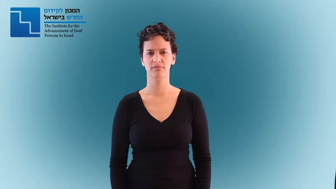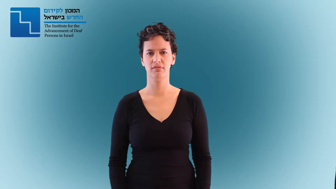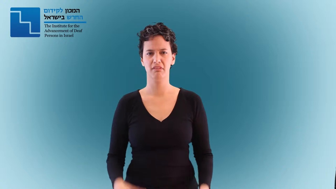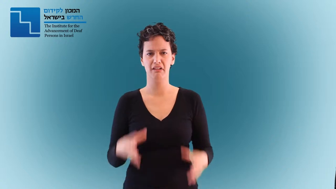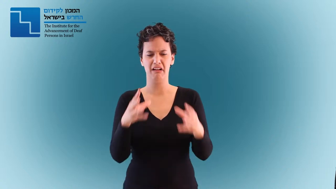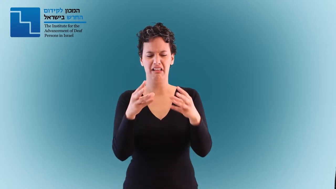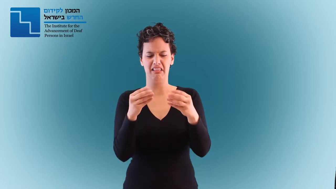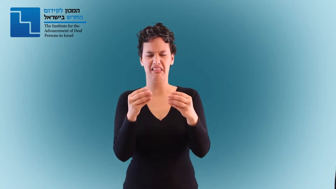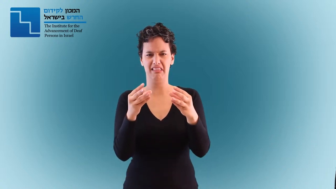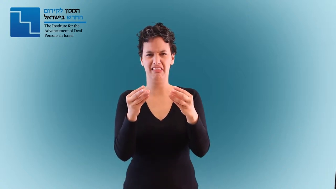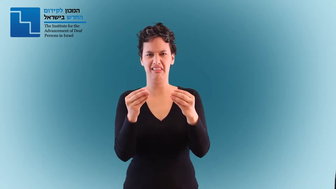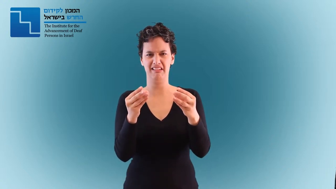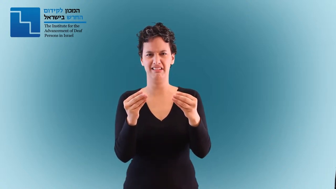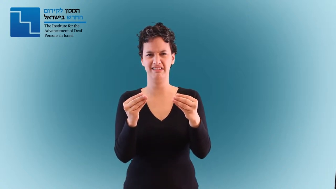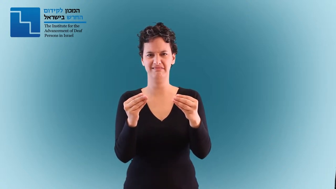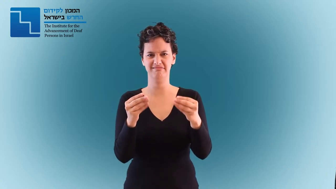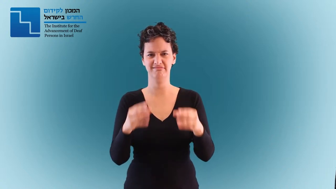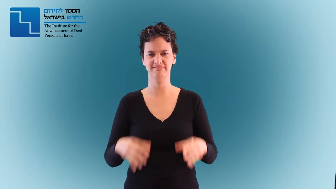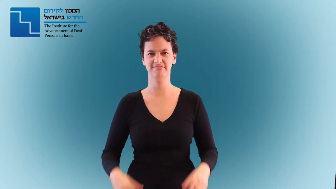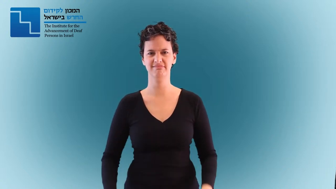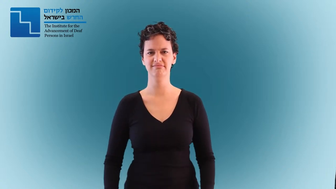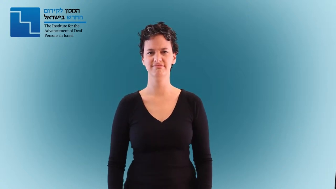רקוב